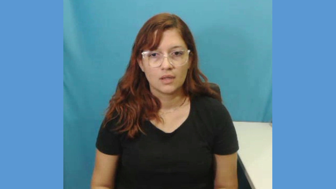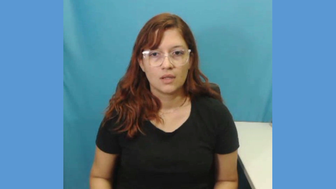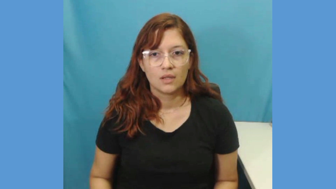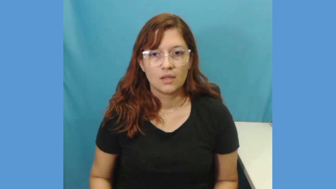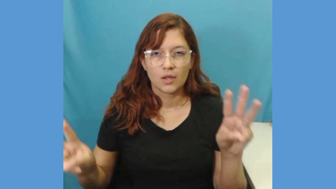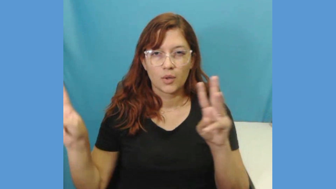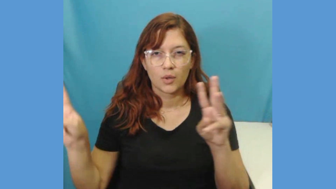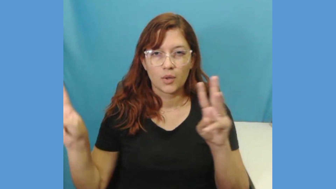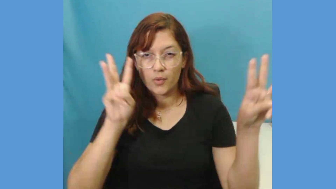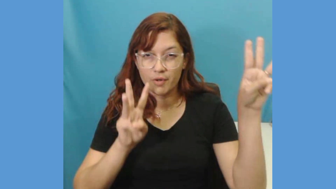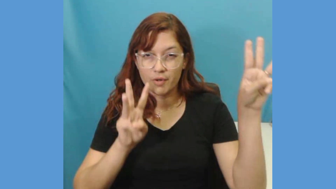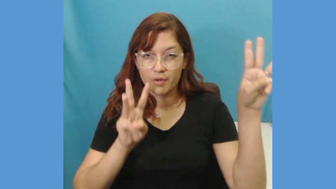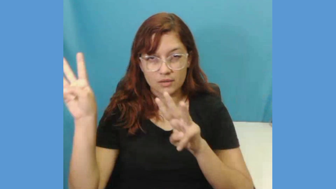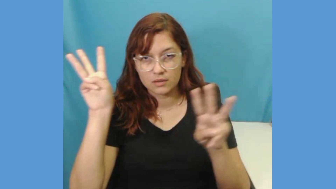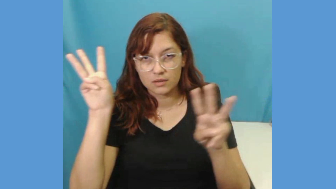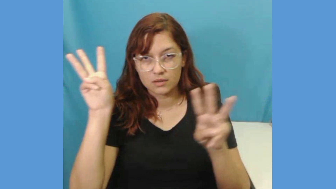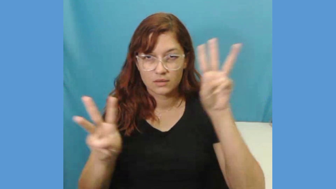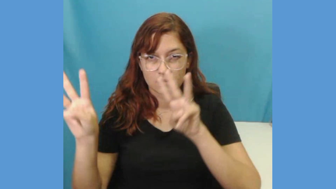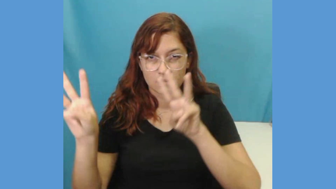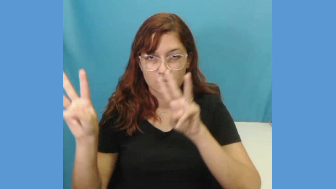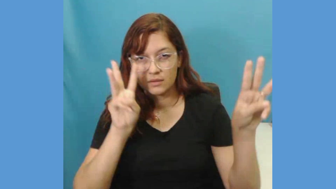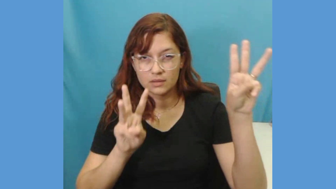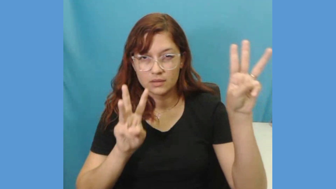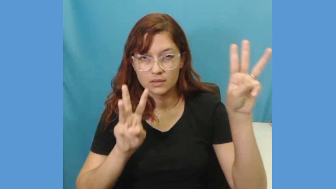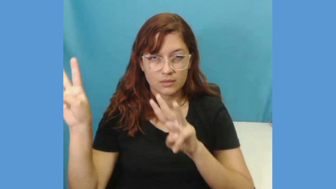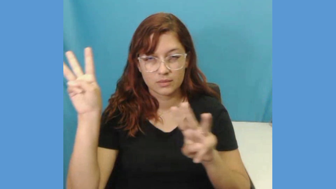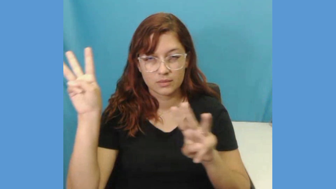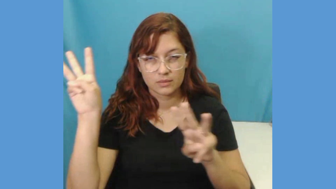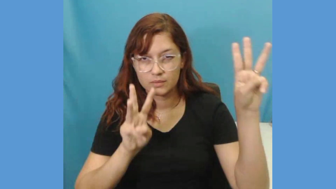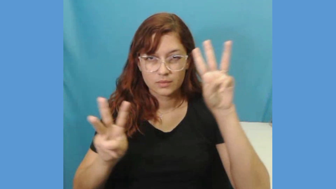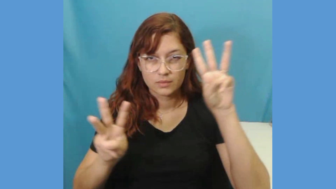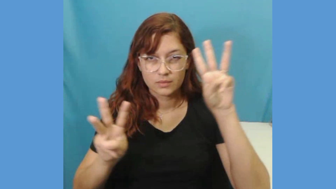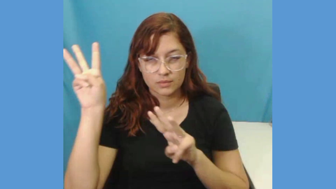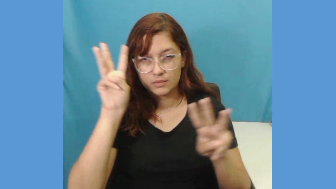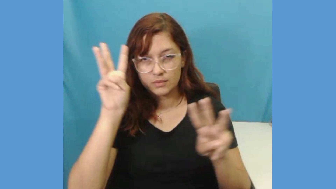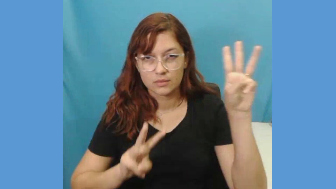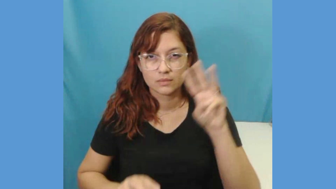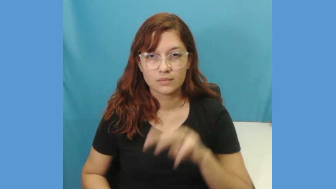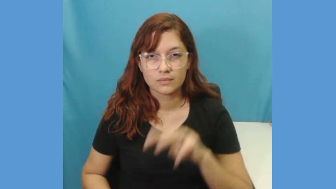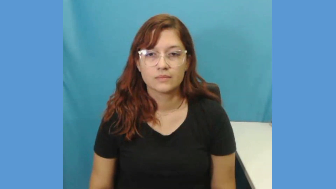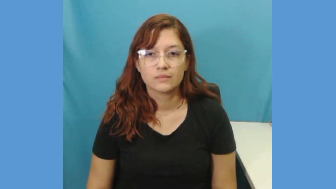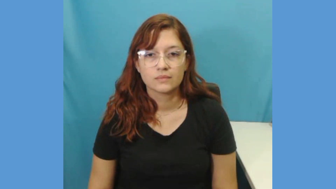preocupado